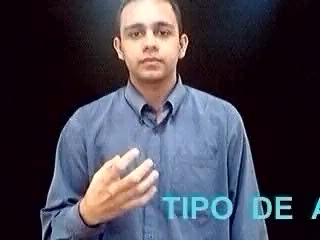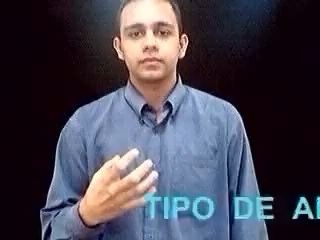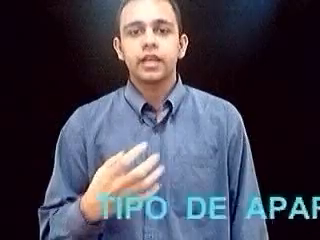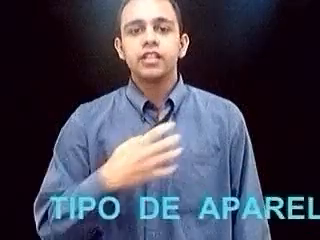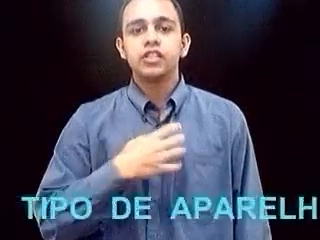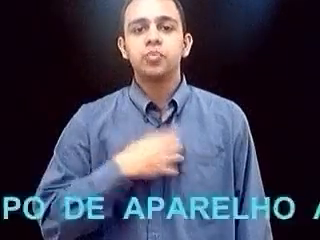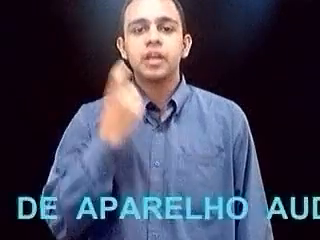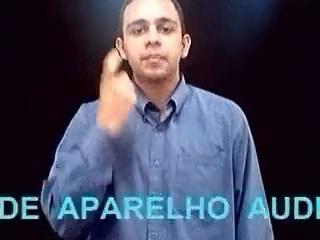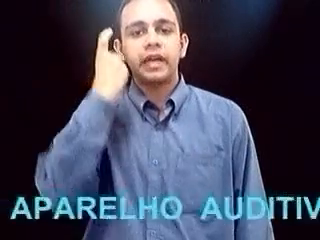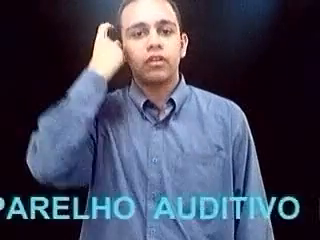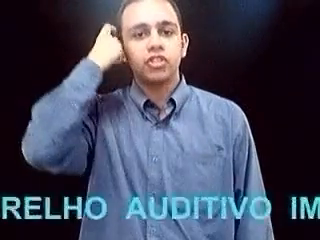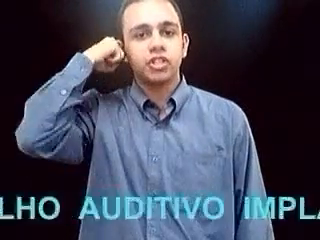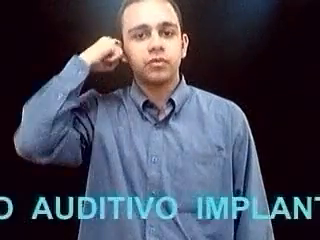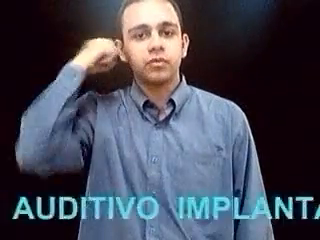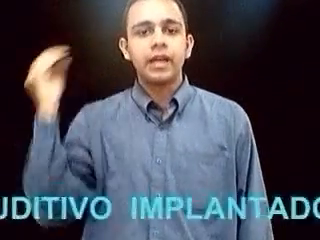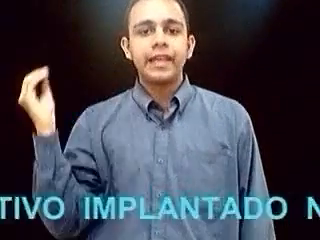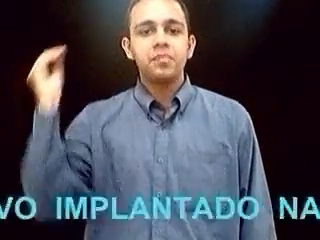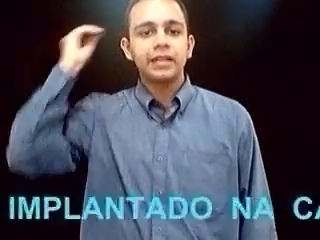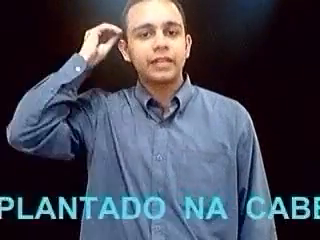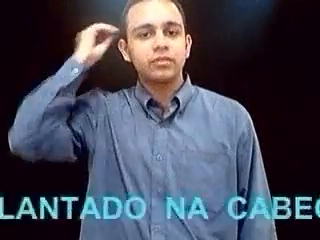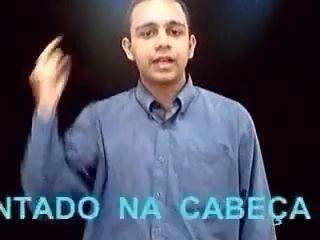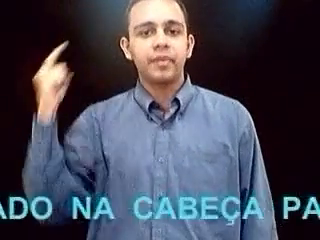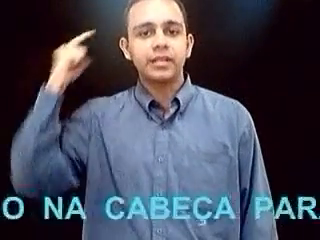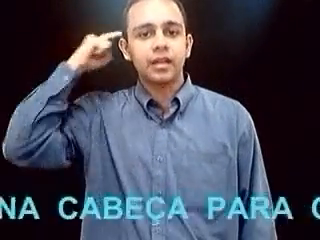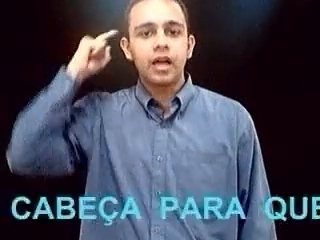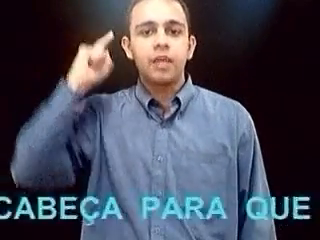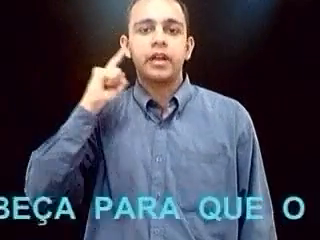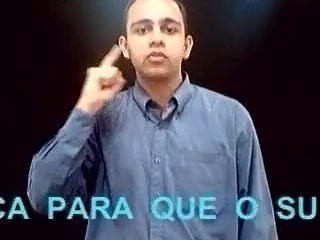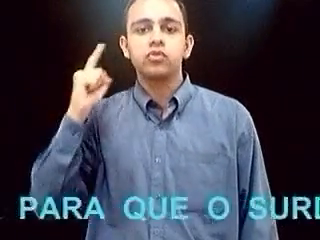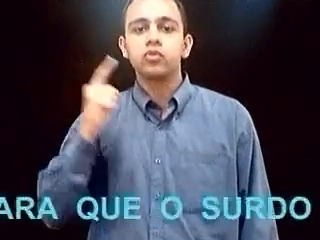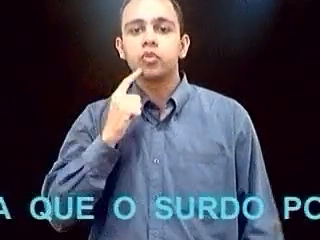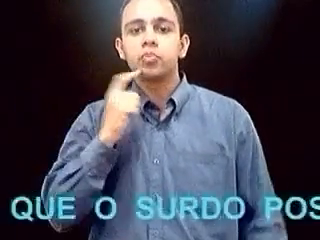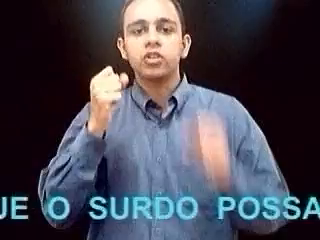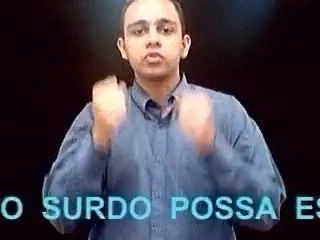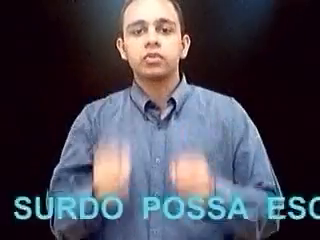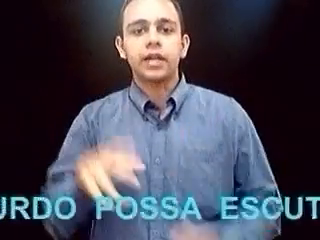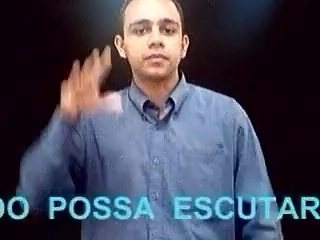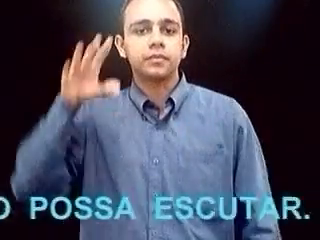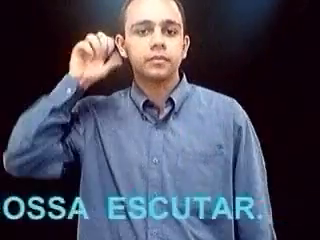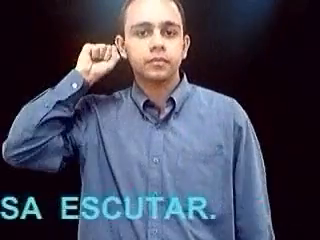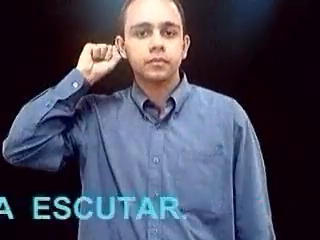iimplante